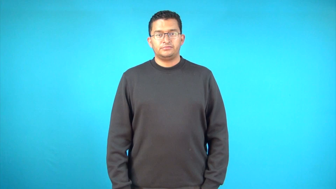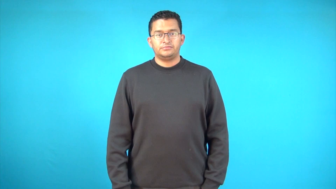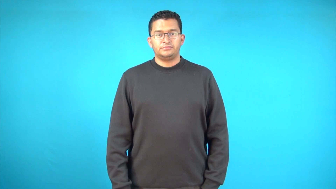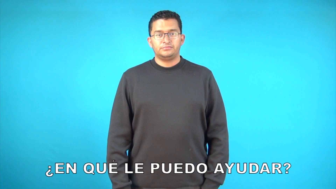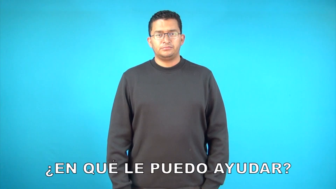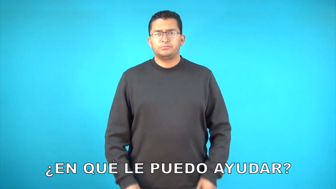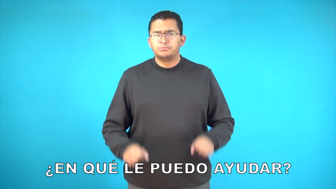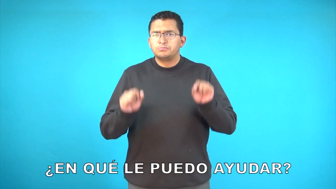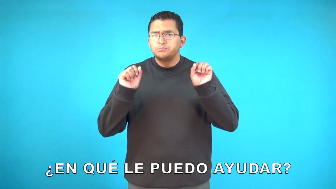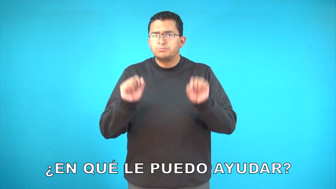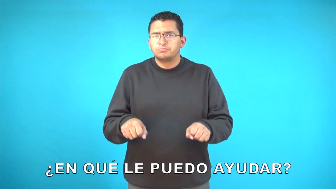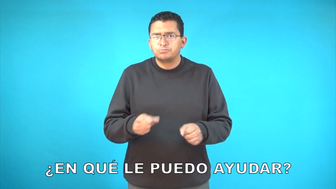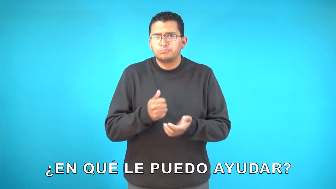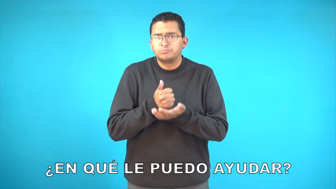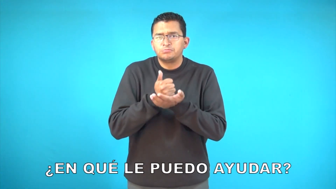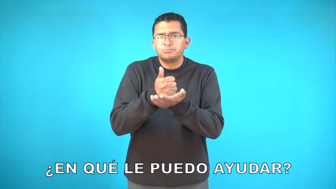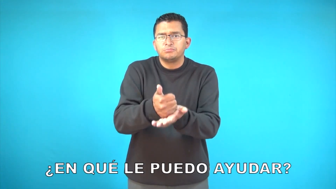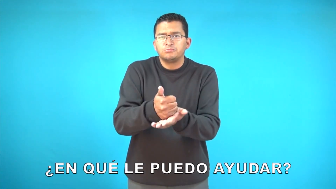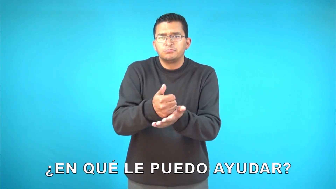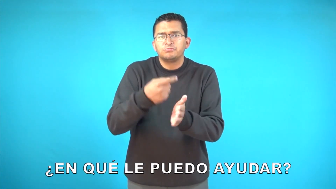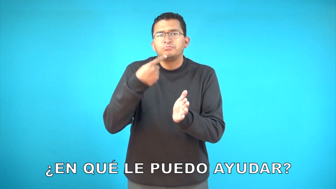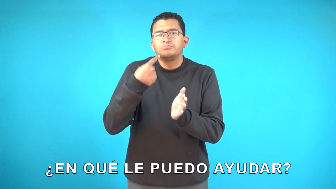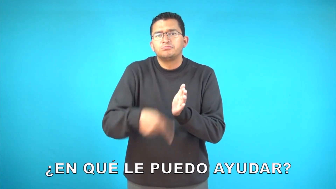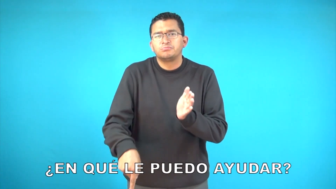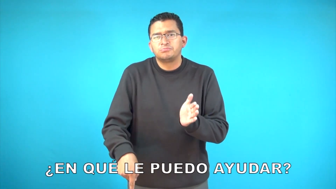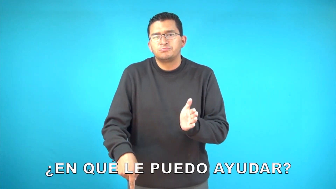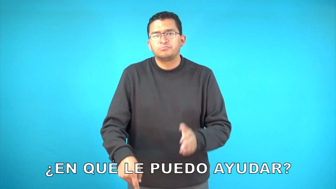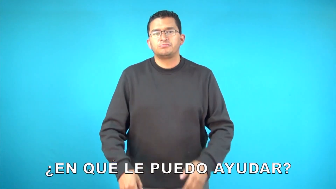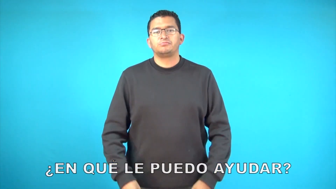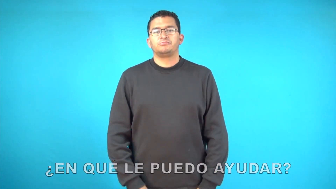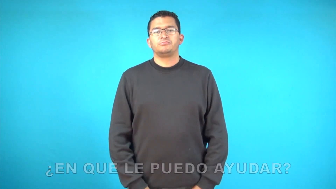EN QUÉ LE PUEDO AYUDAR